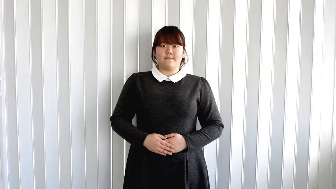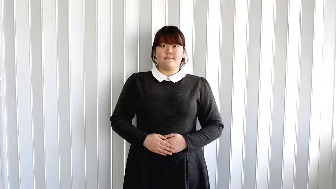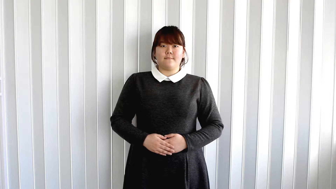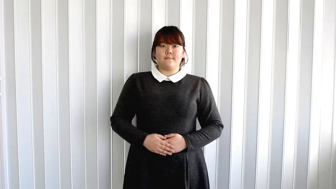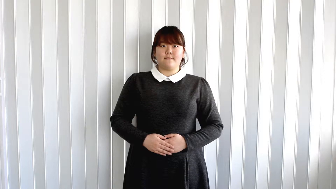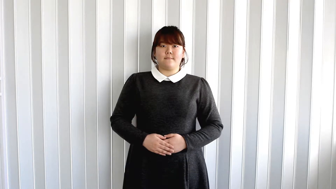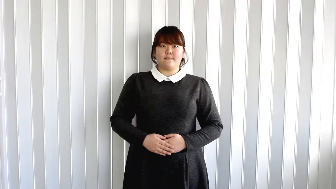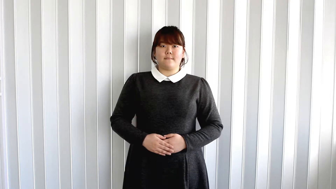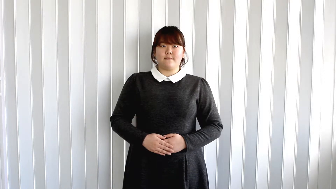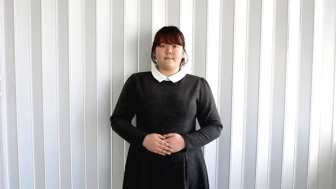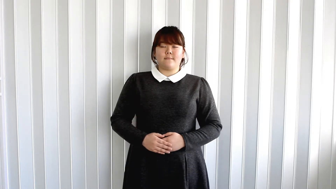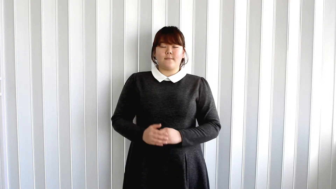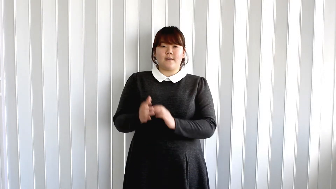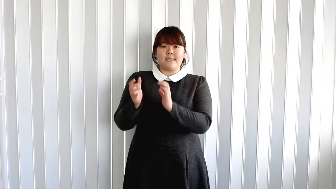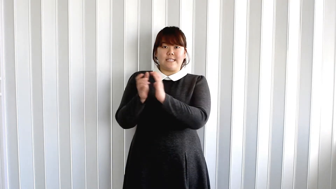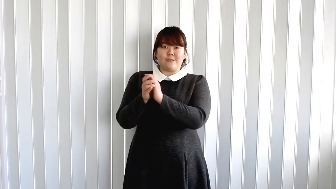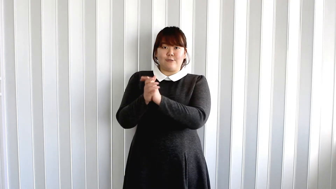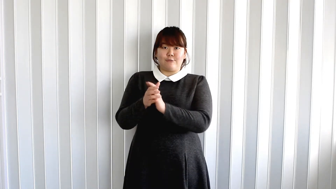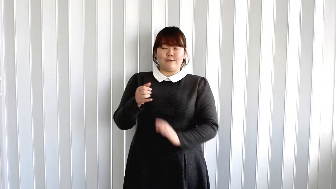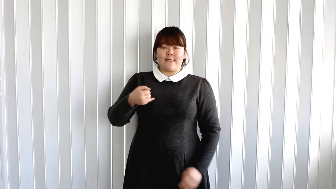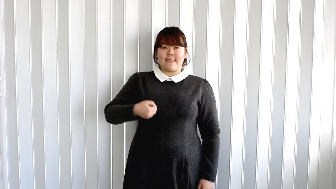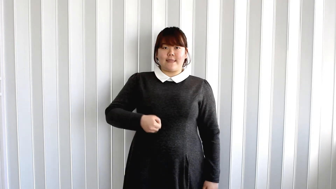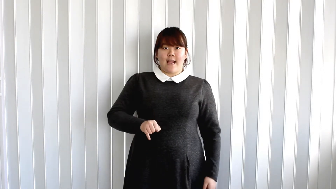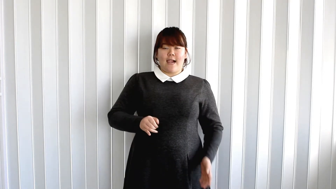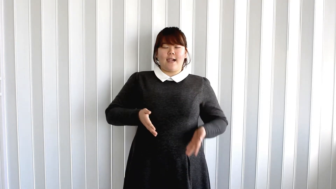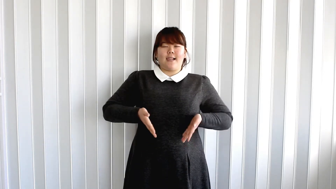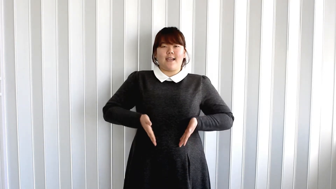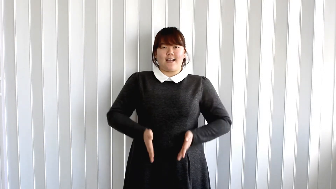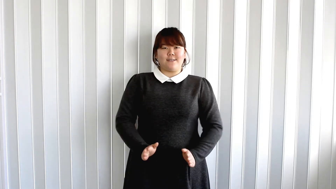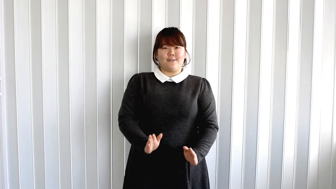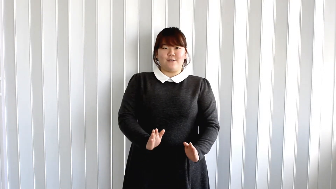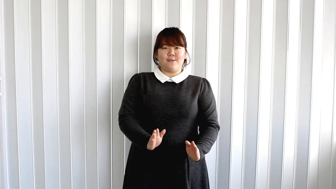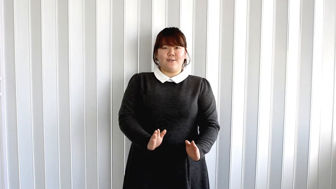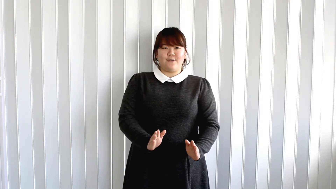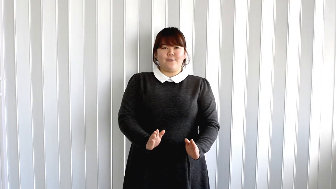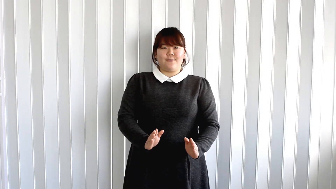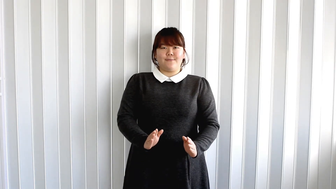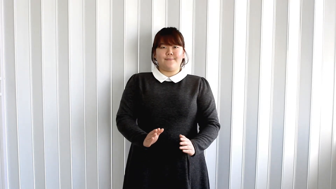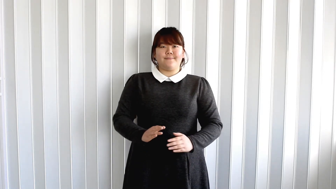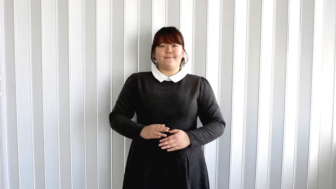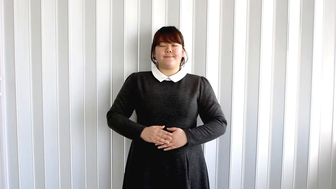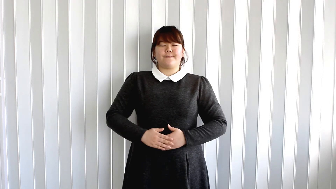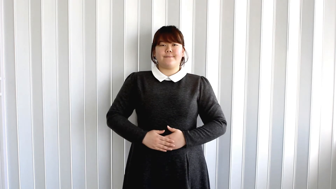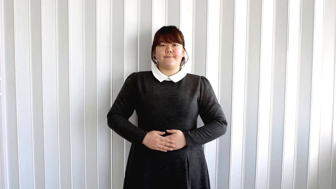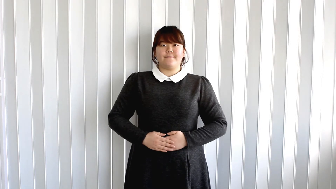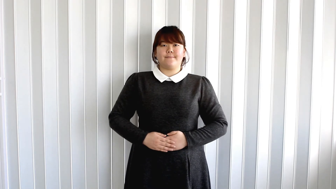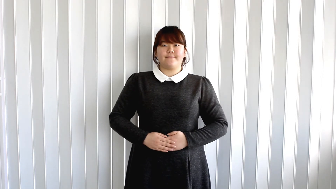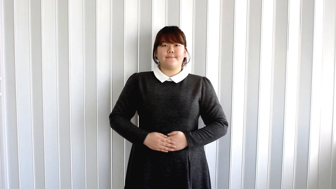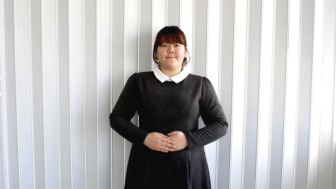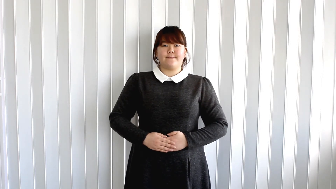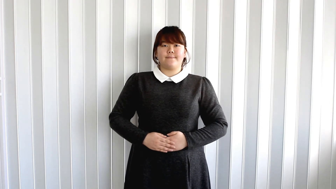내친구가딸을낳았어